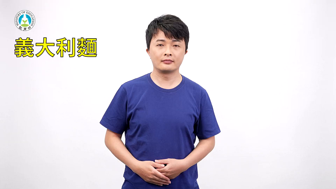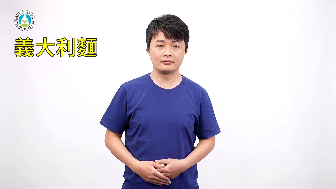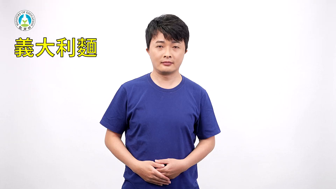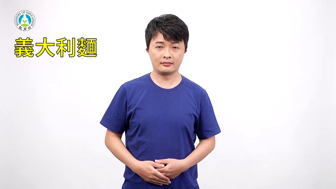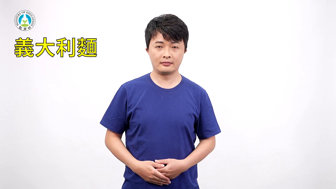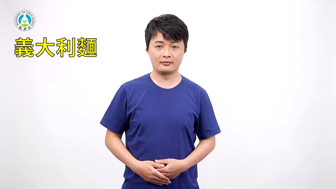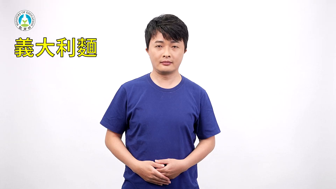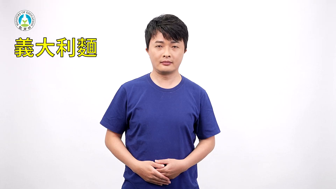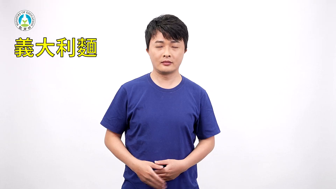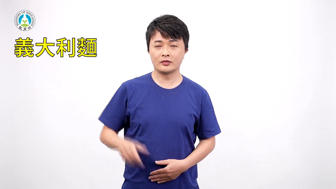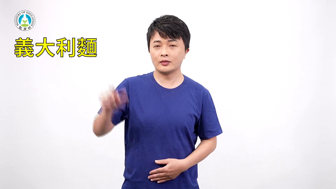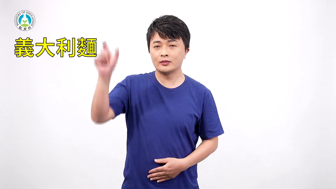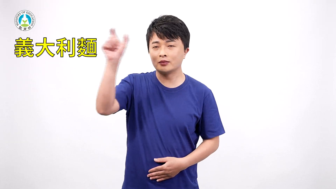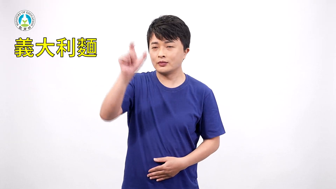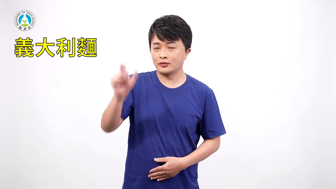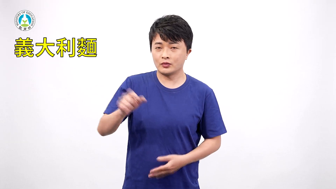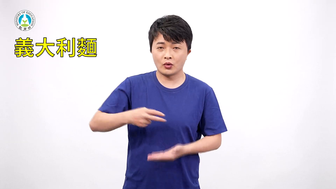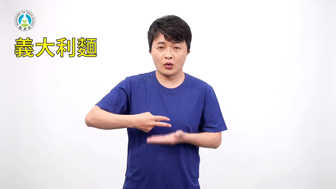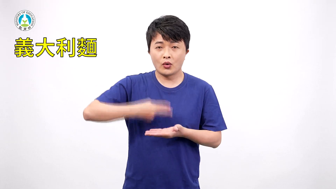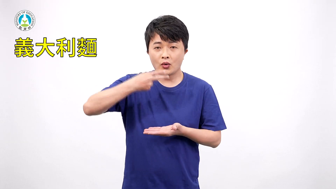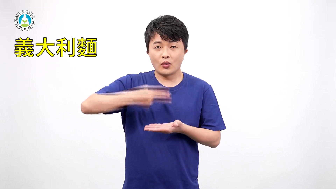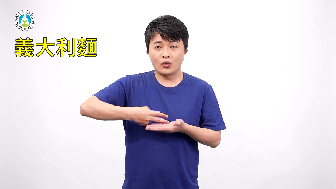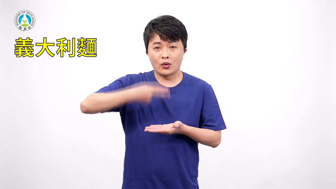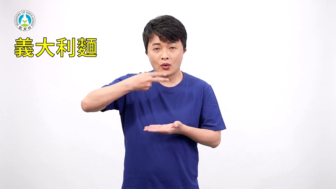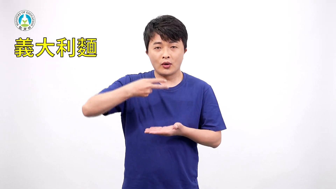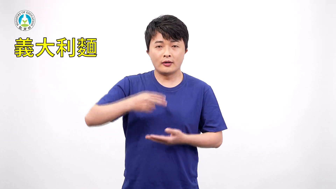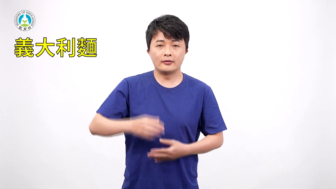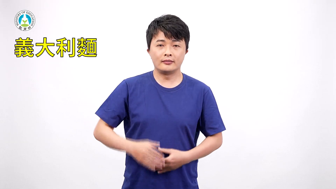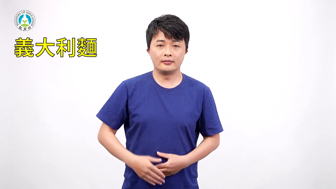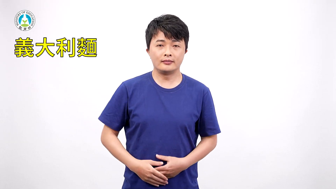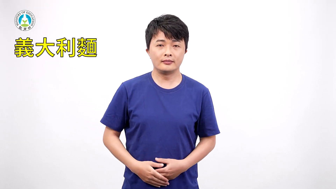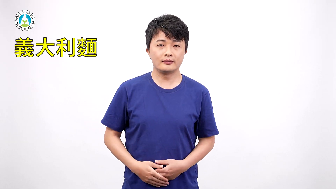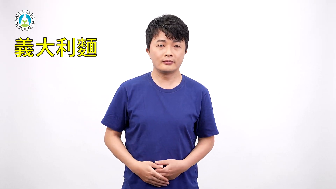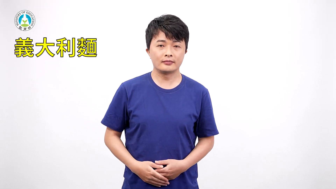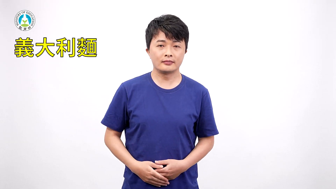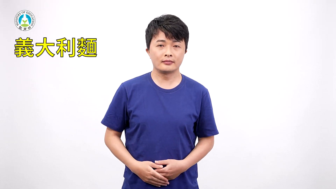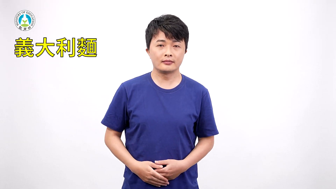義大利麵